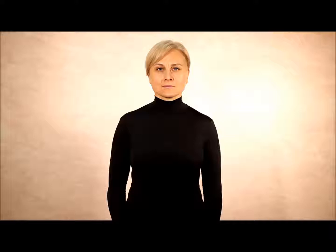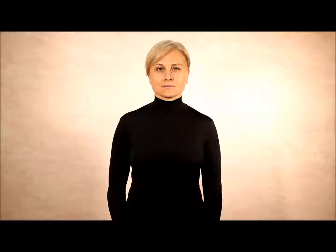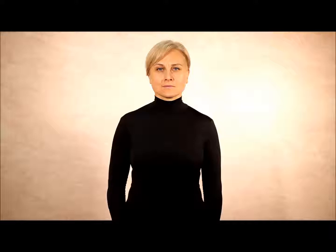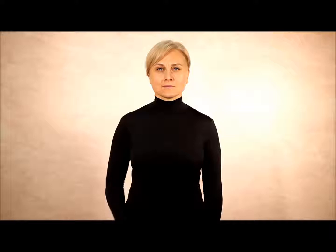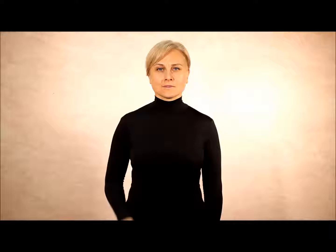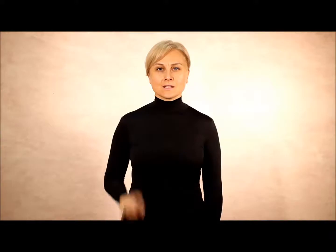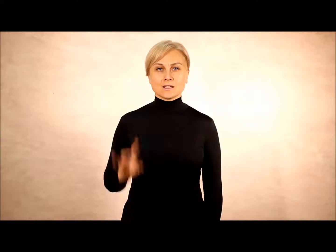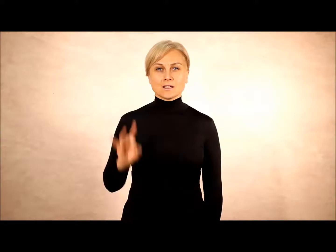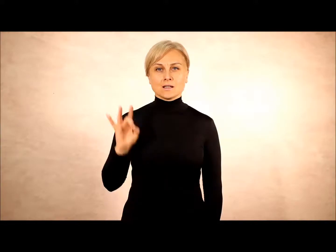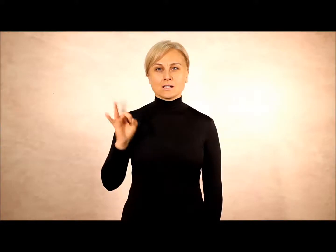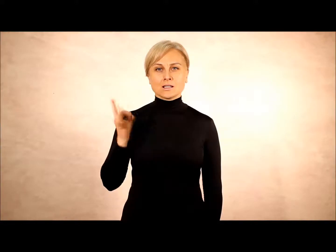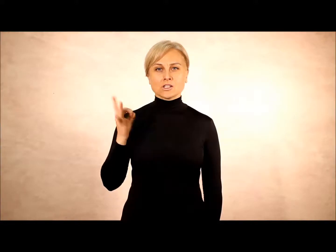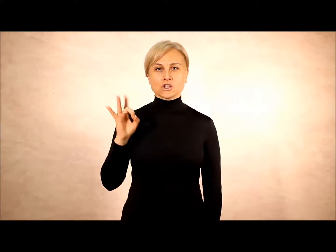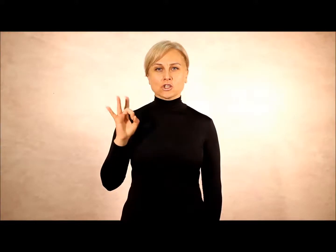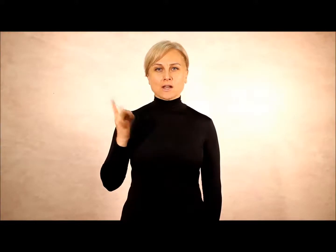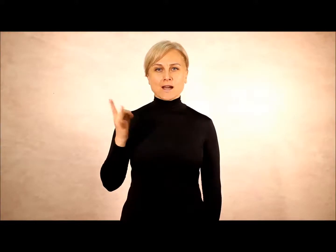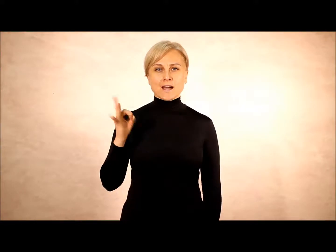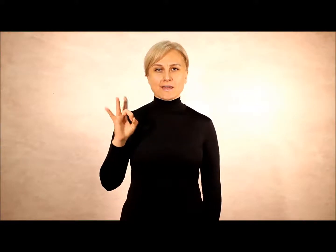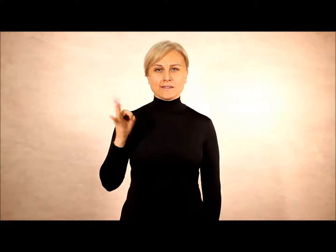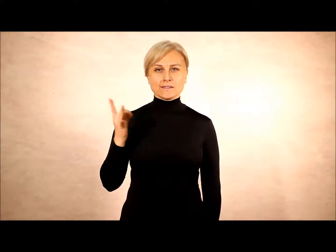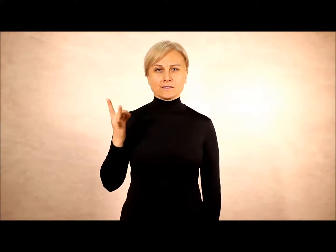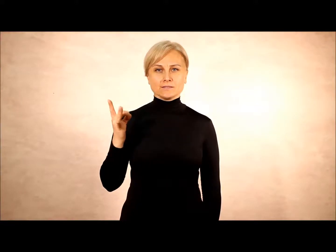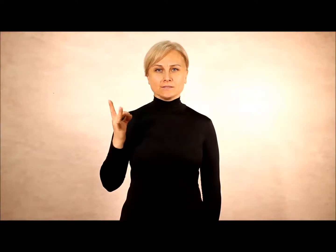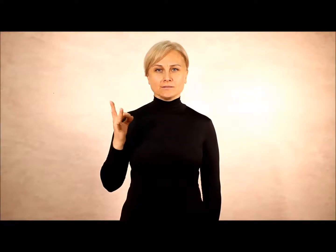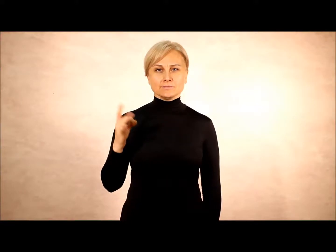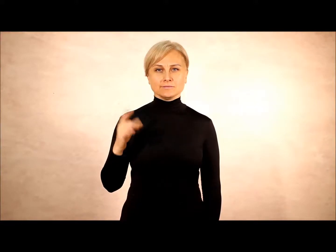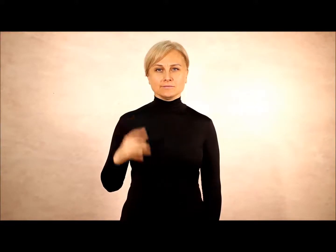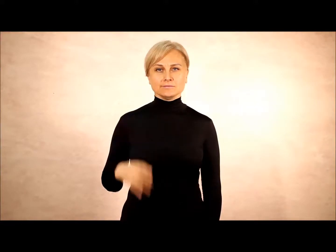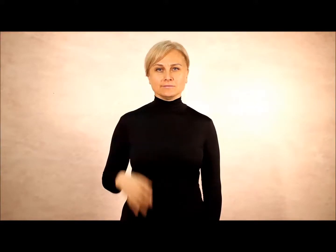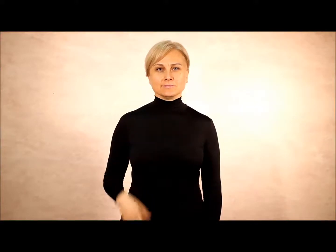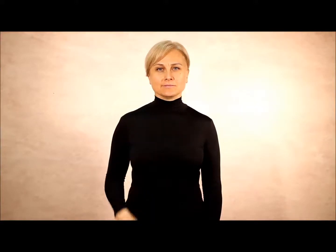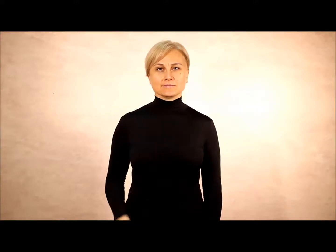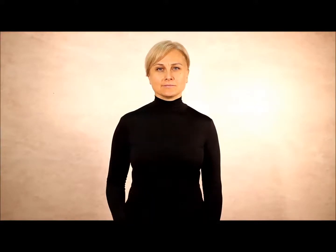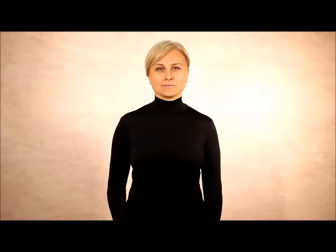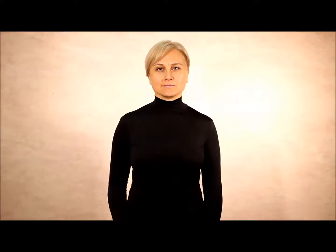Râșcani